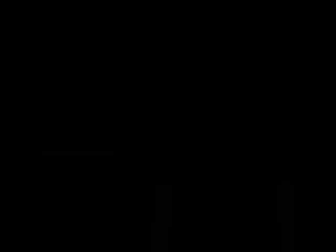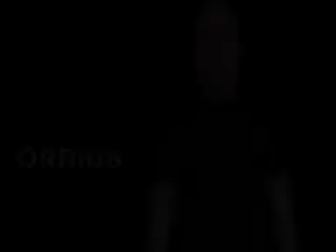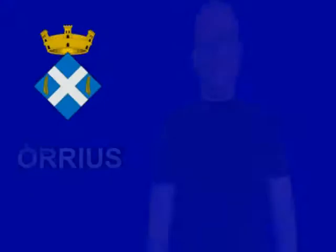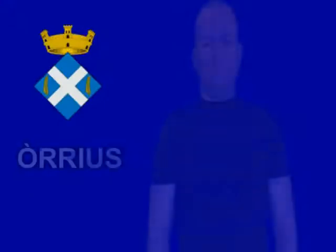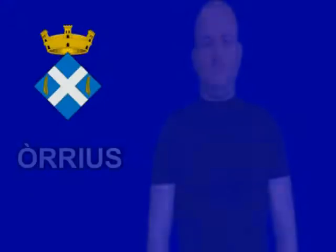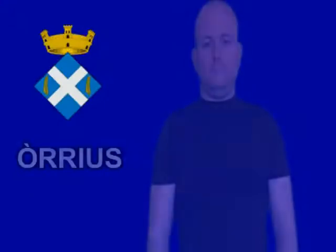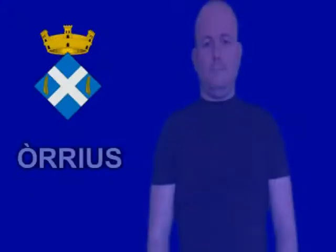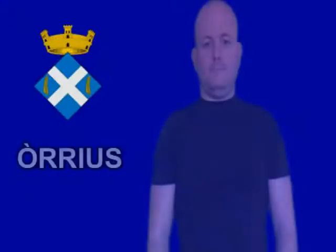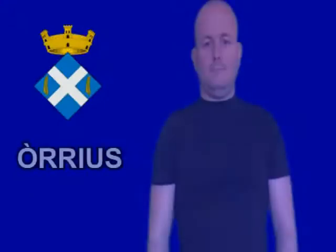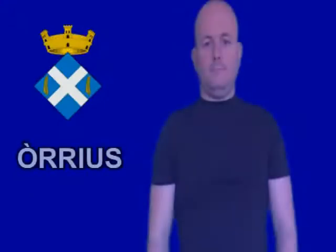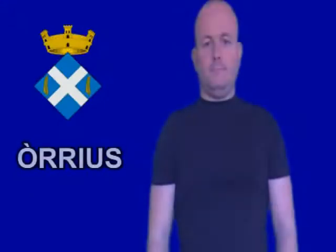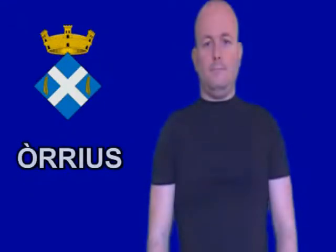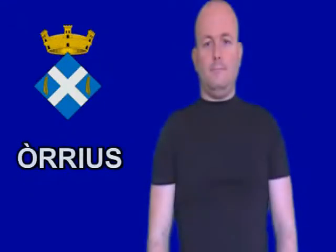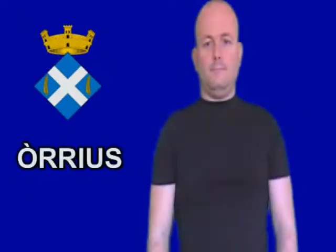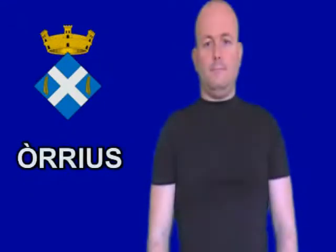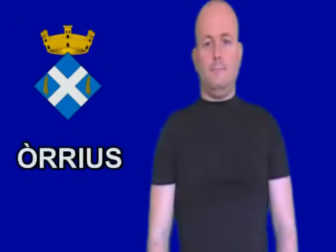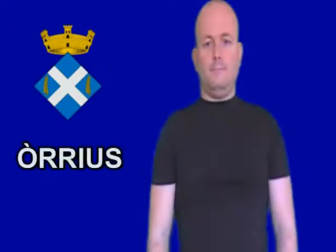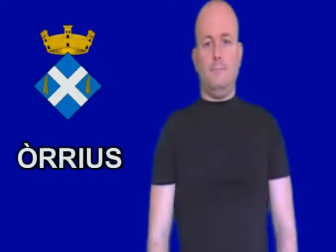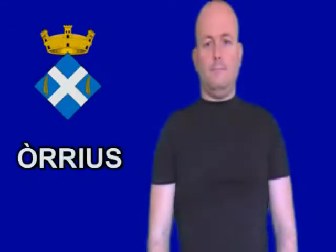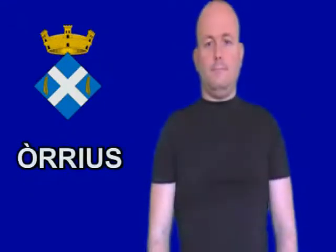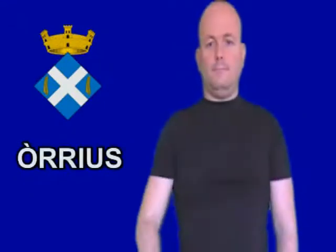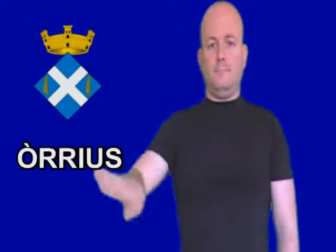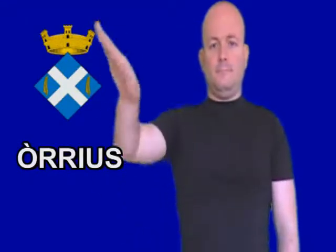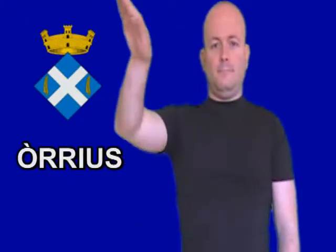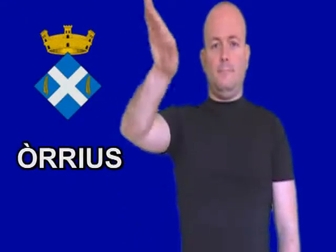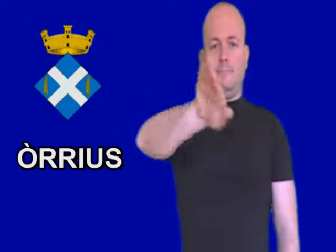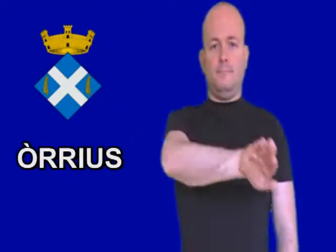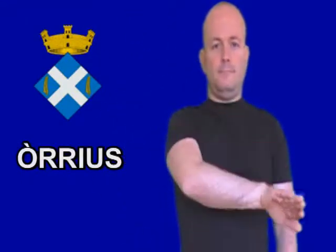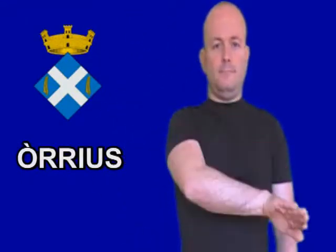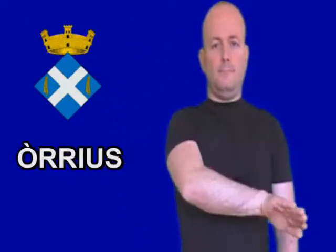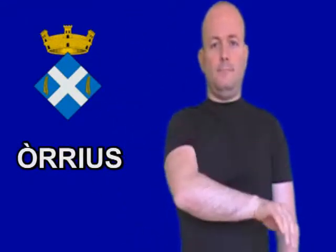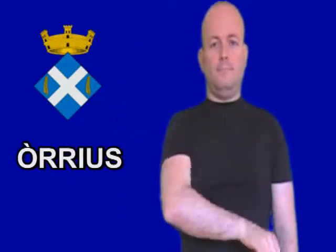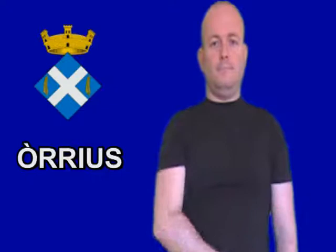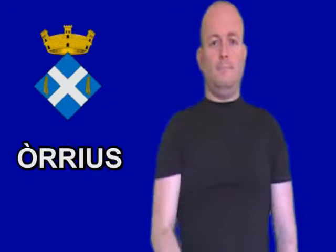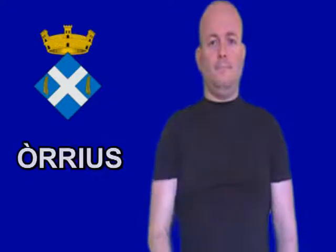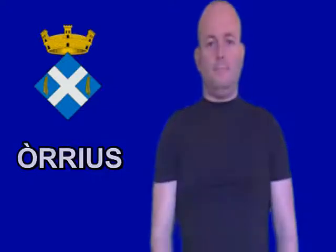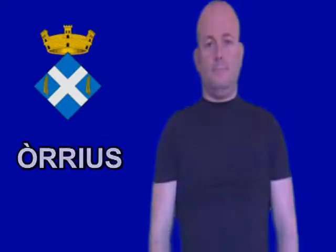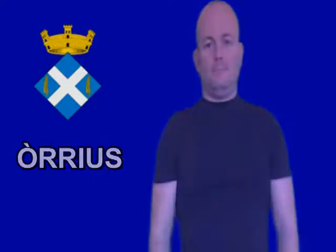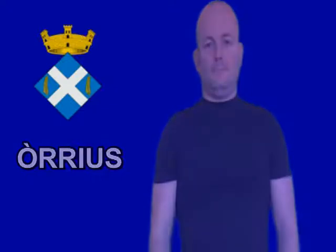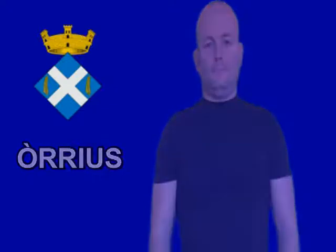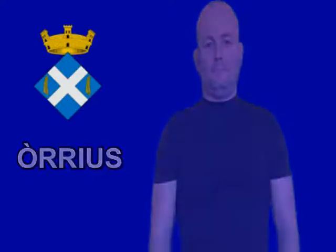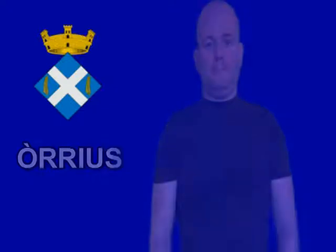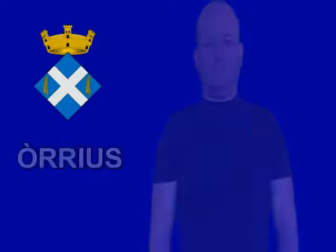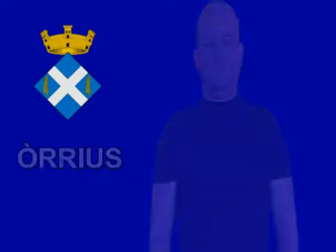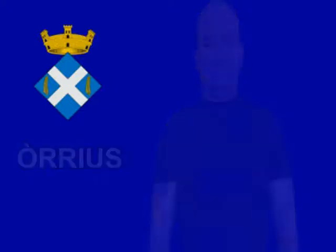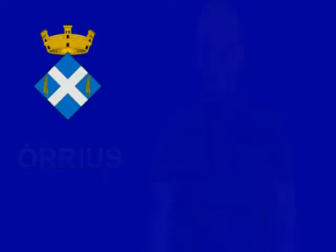ORRIUS